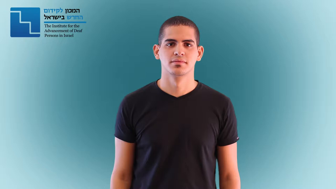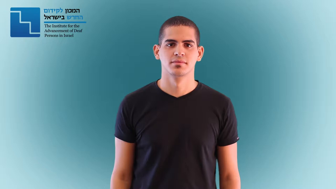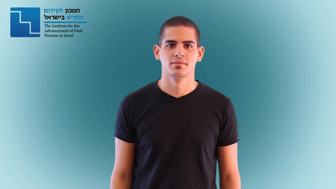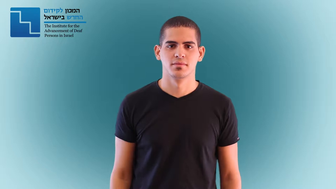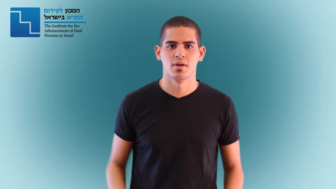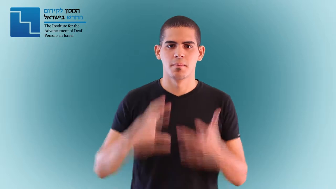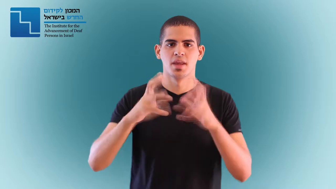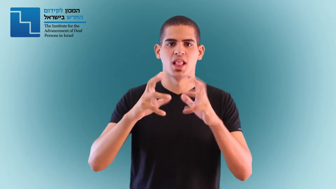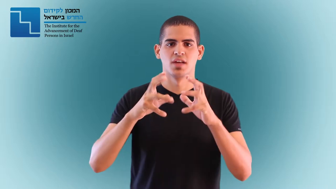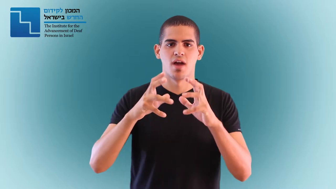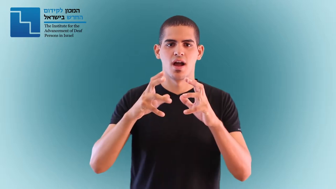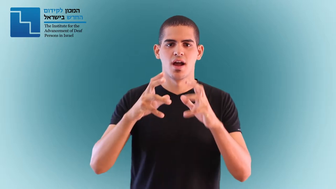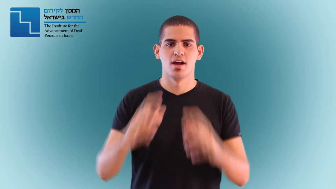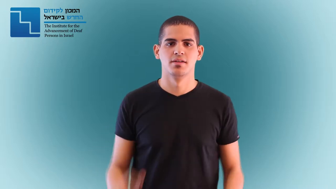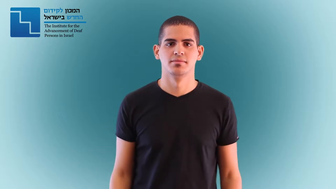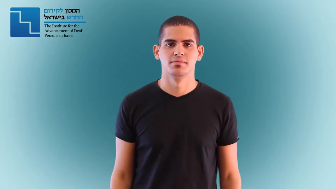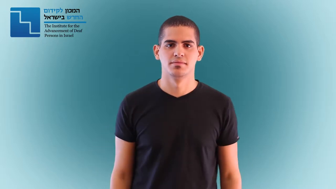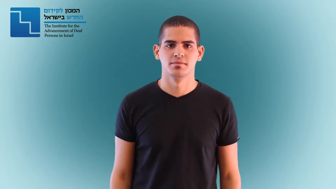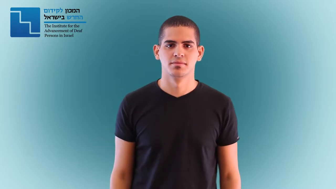פתח תקווה